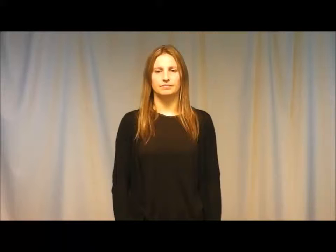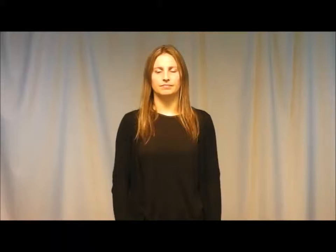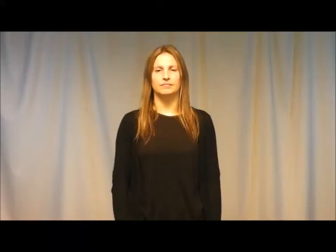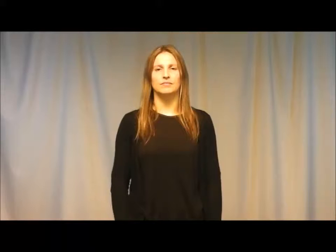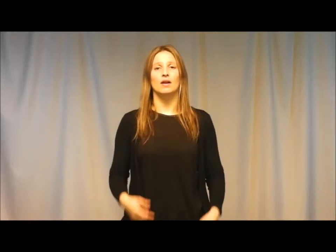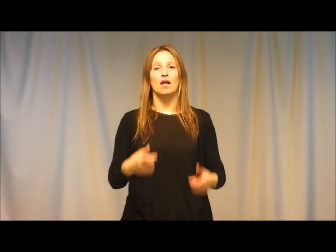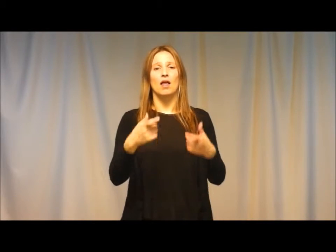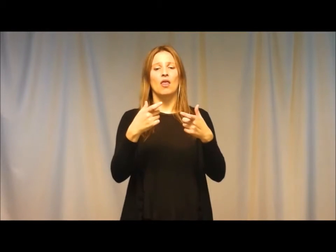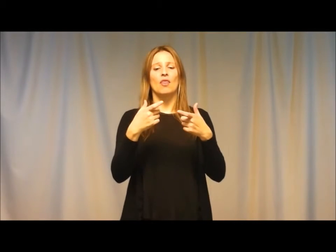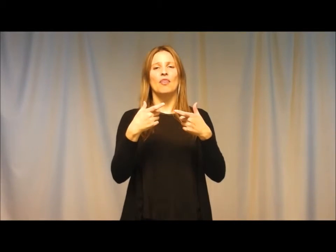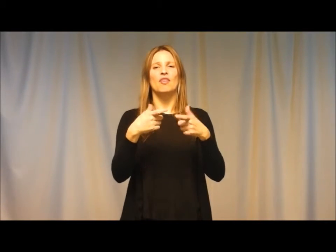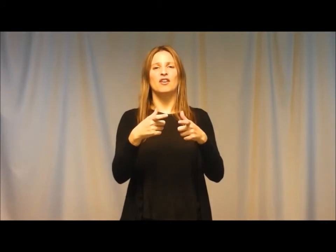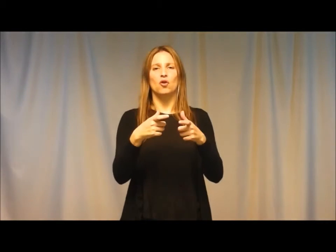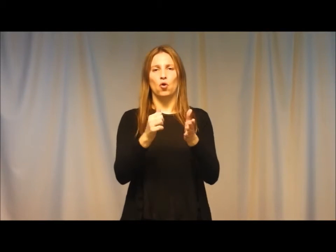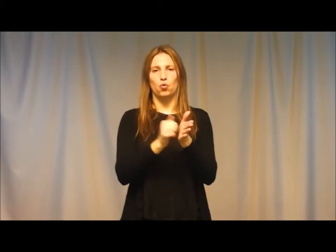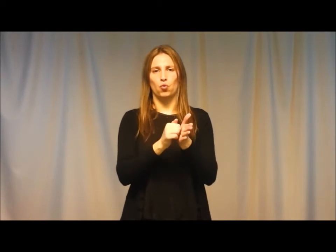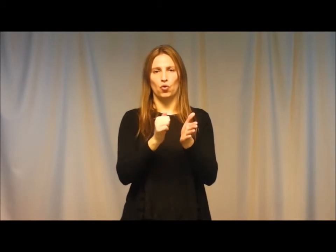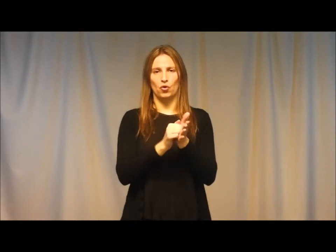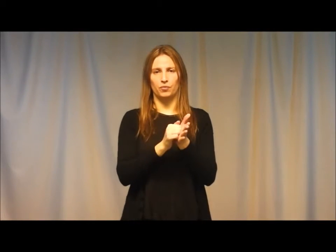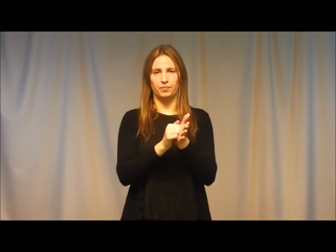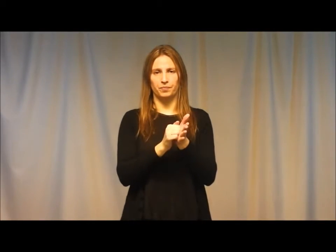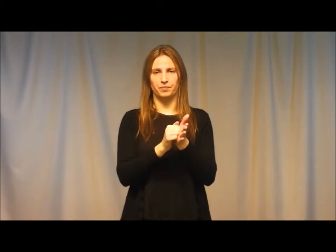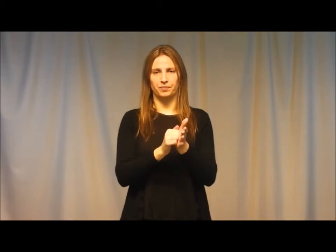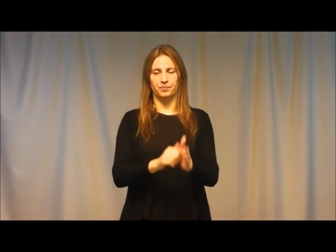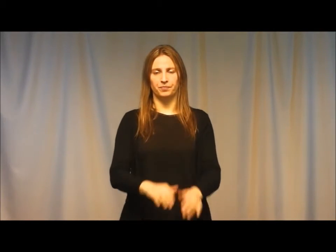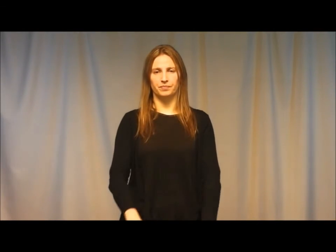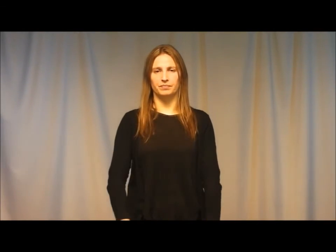DISCO DURO